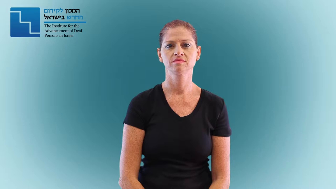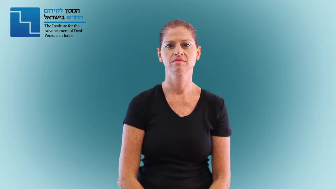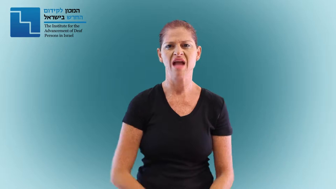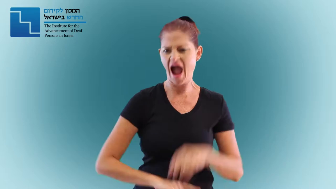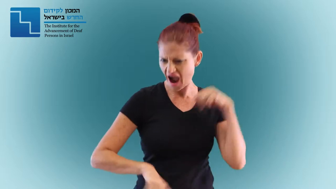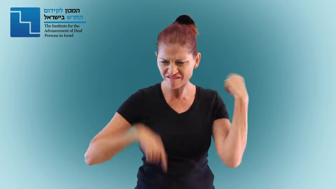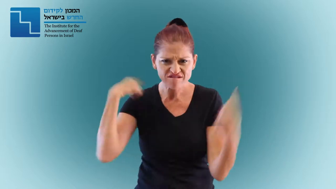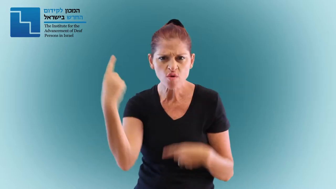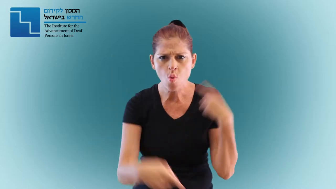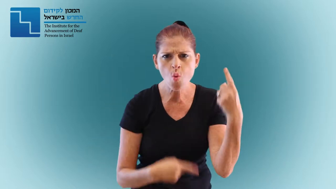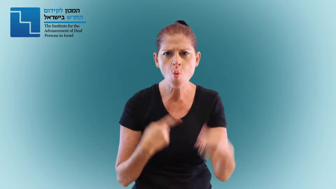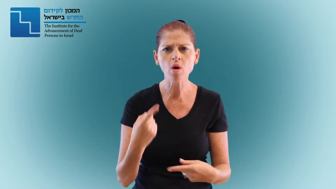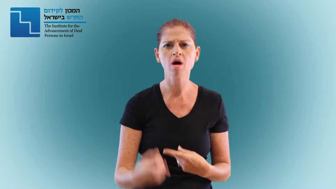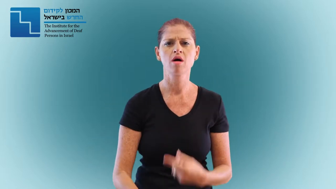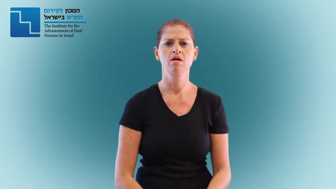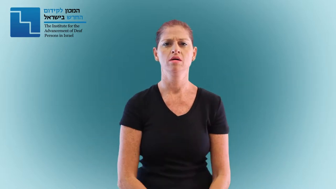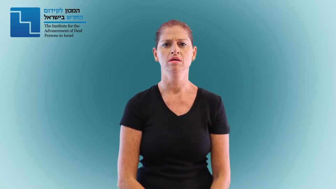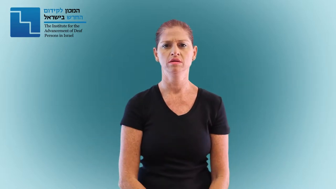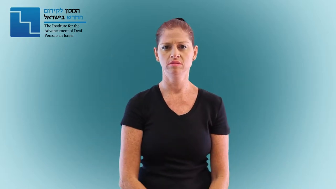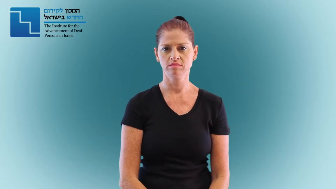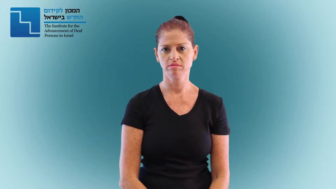הפוך